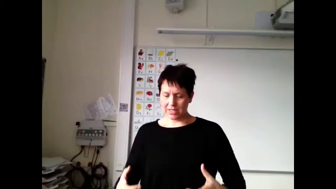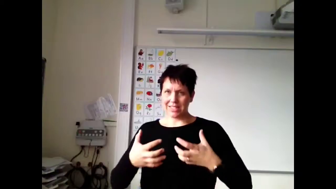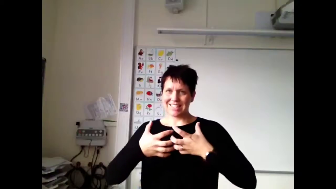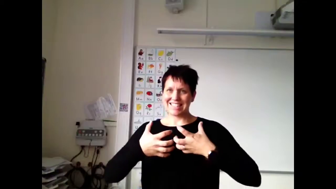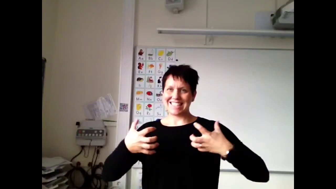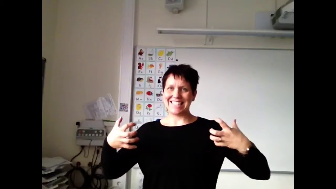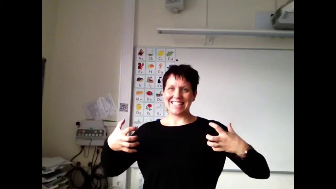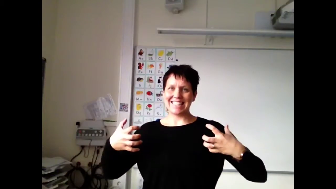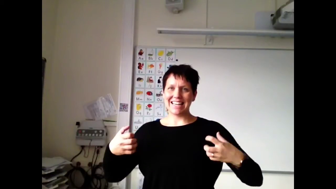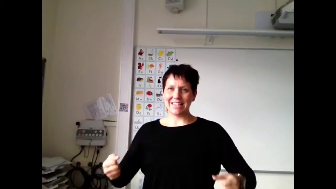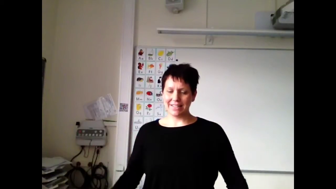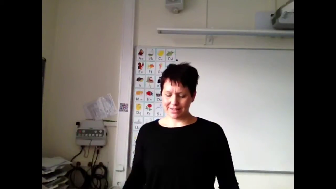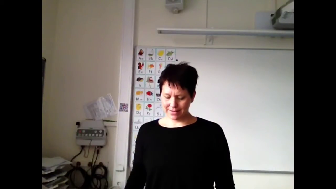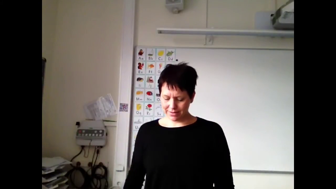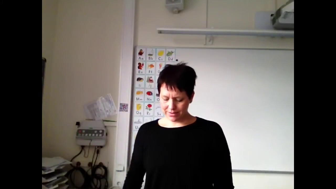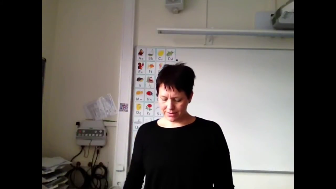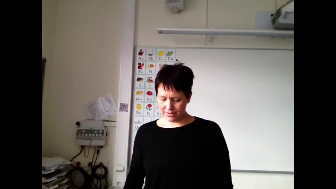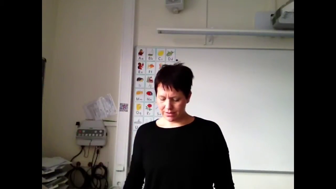Tiger